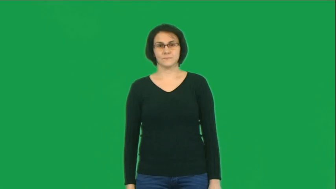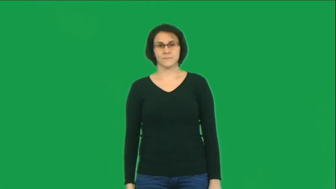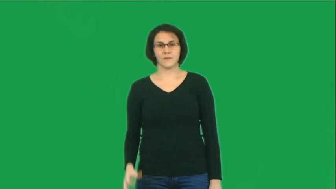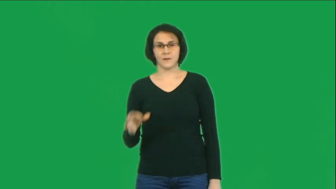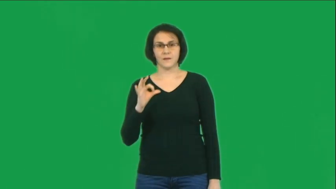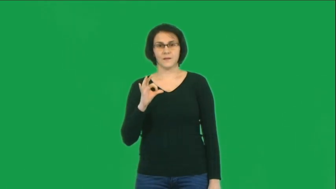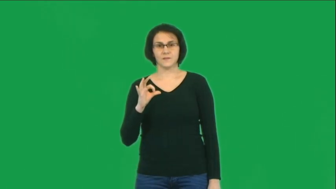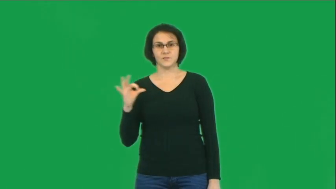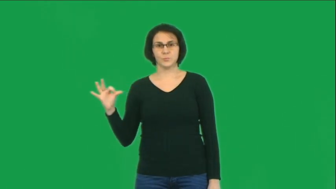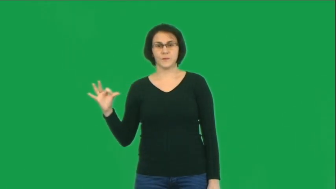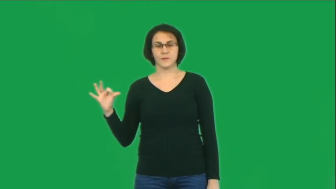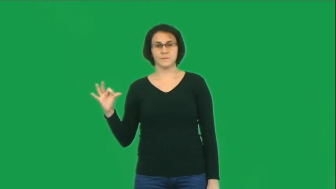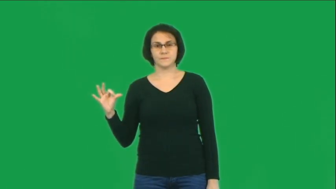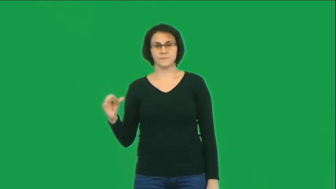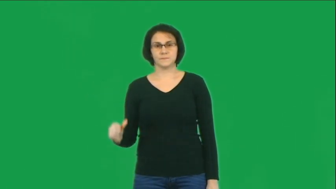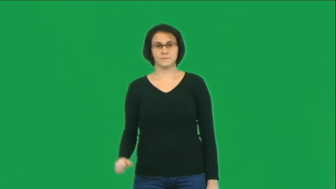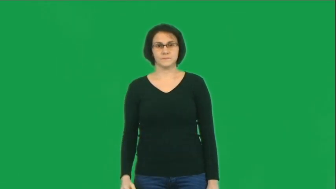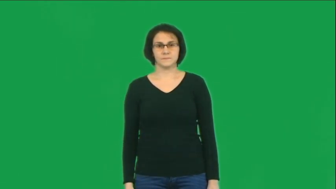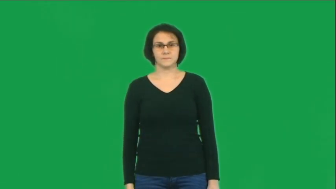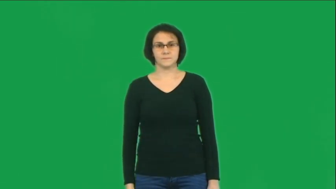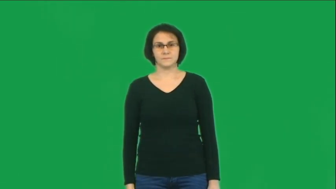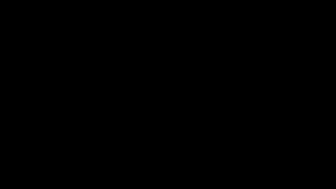super